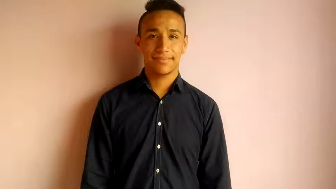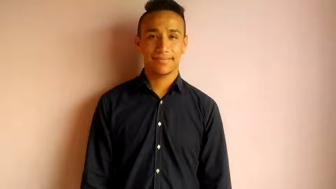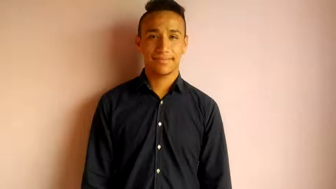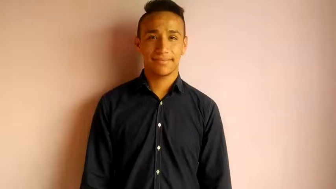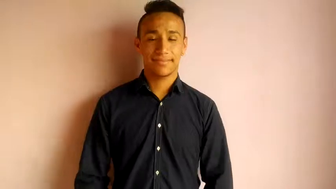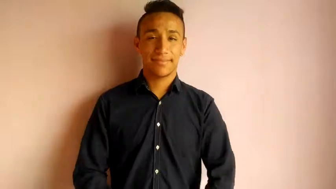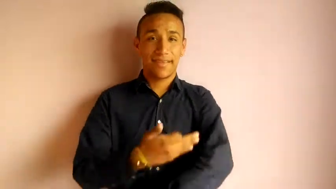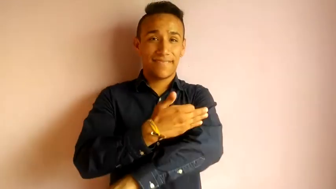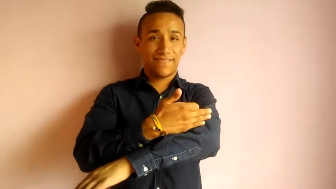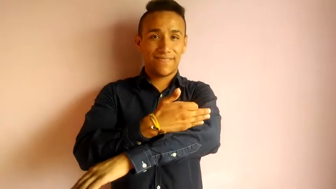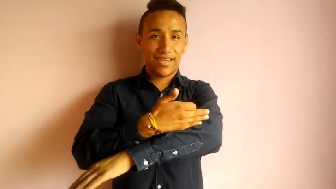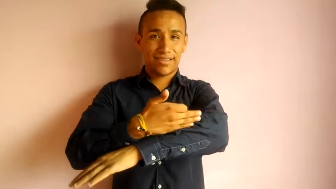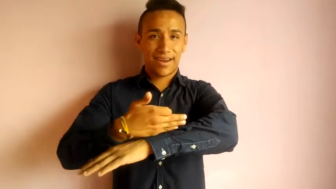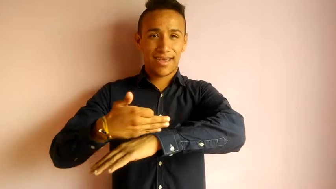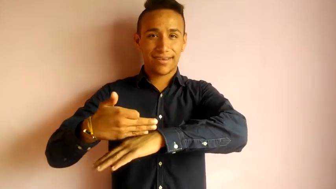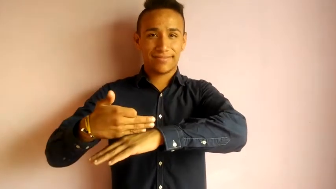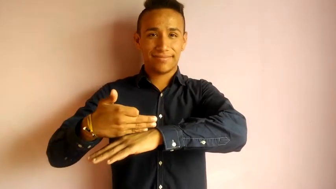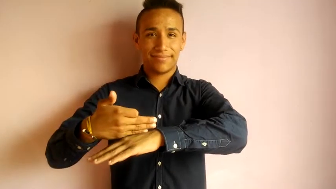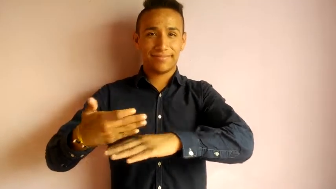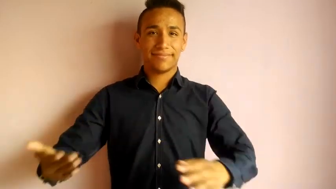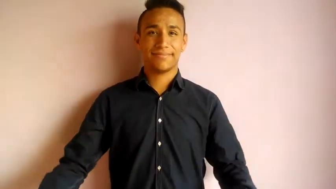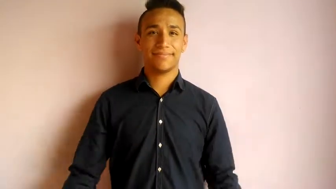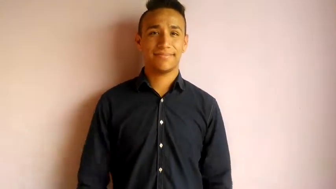tarde